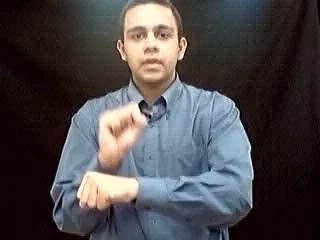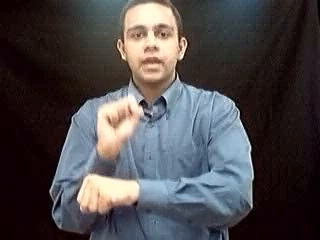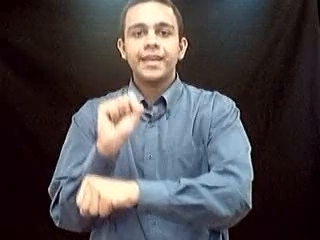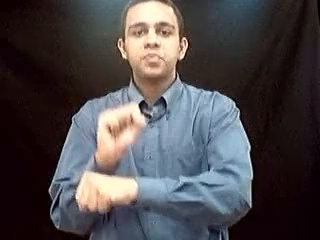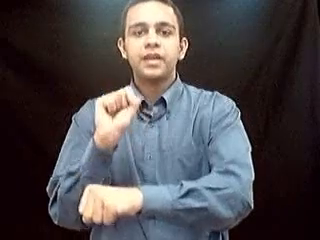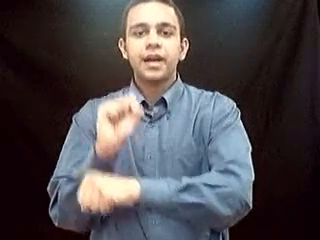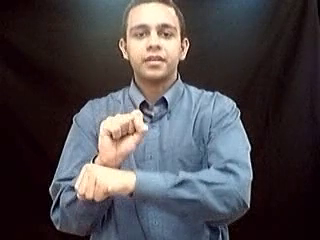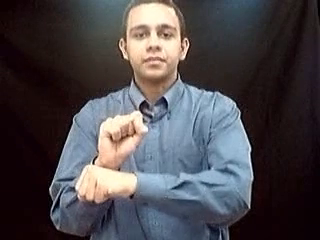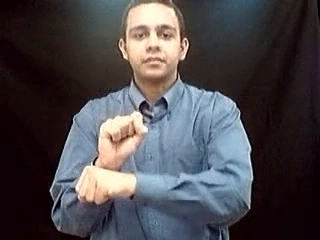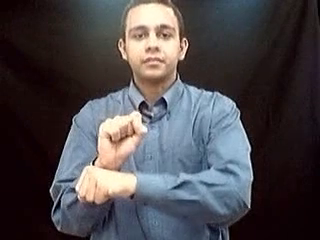esperar